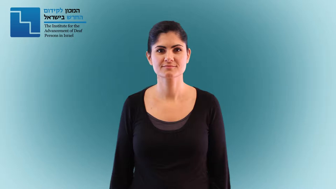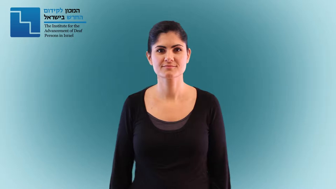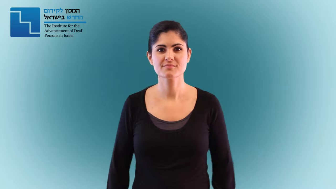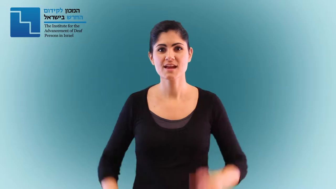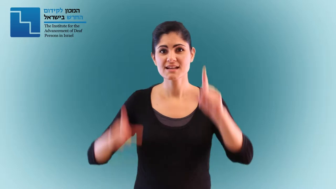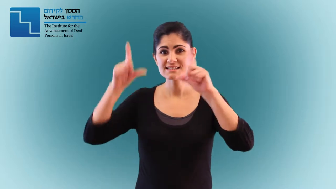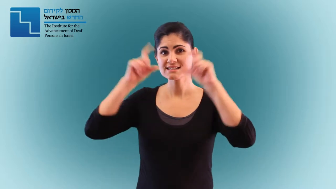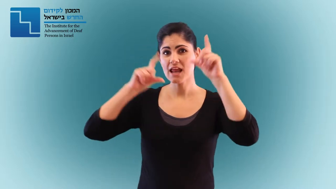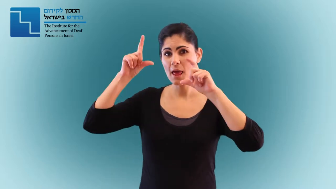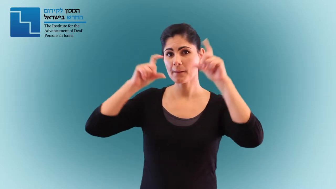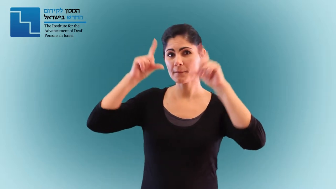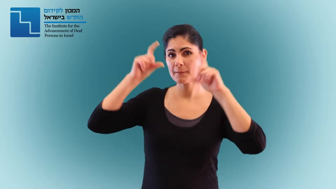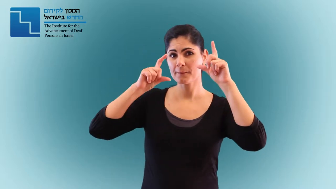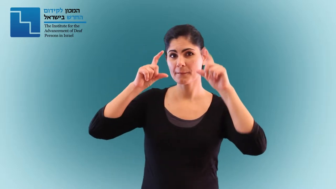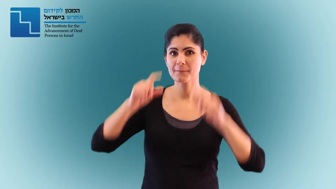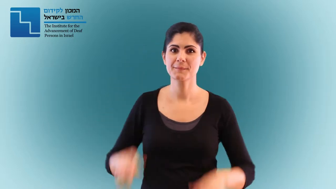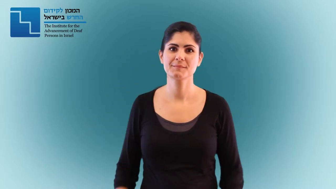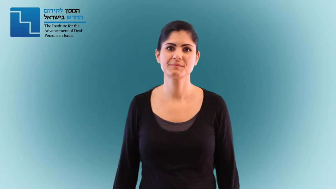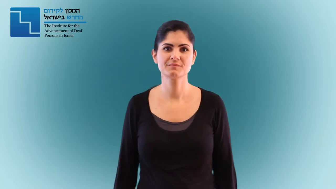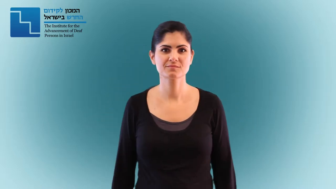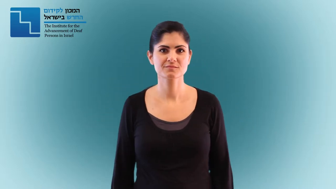צלם